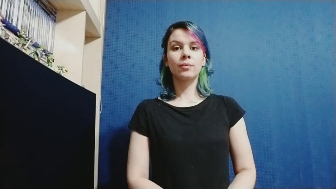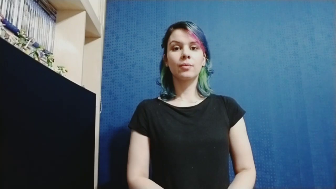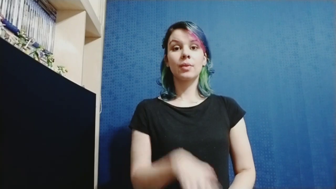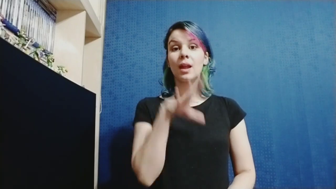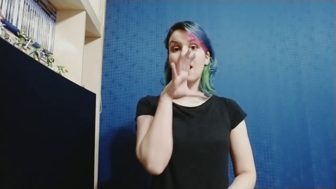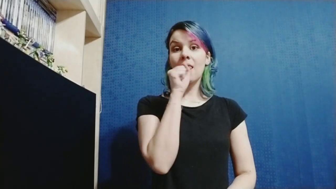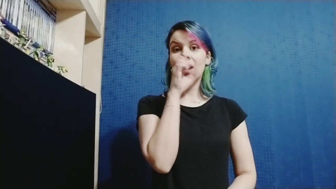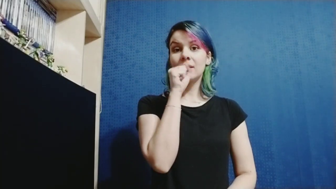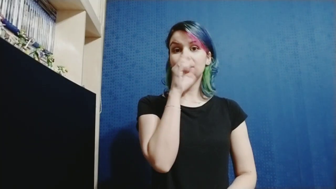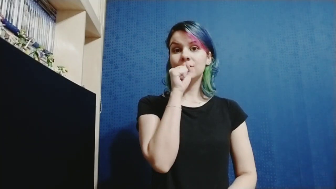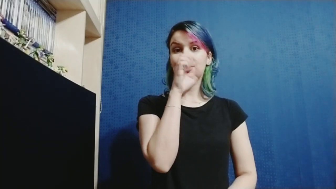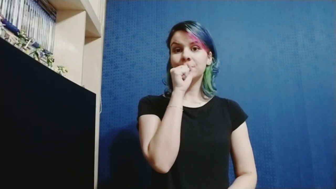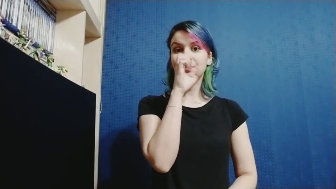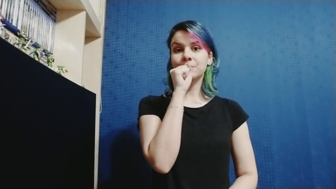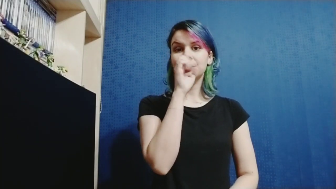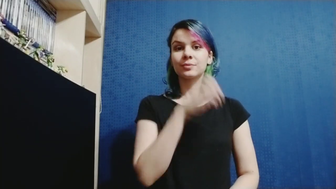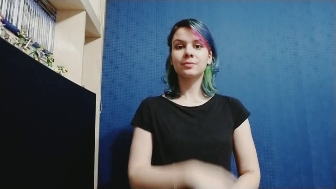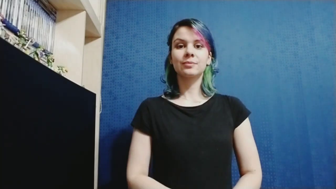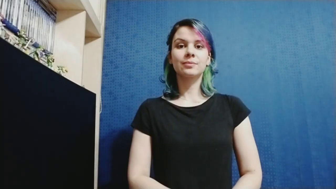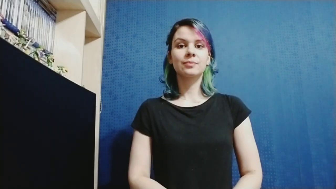Laranja